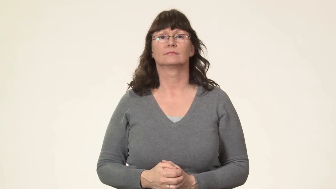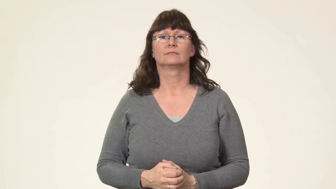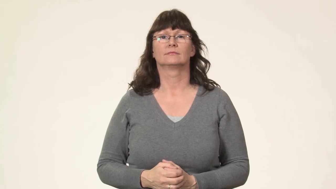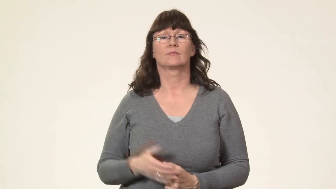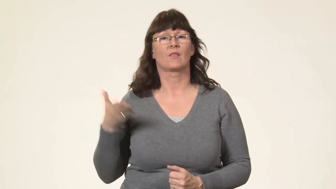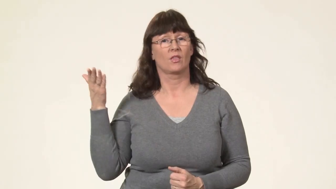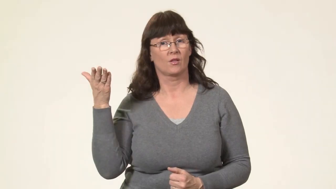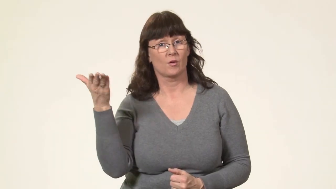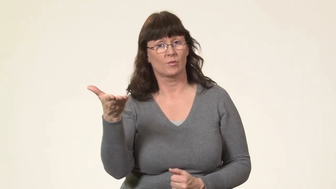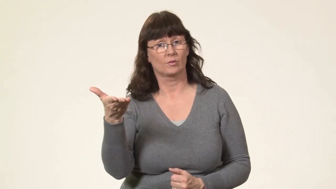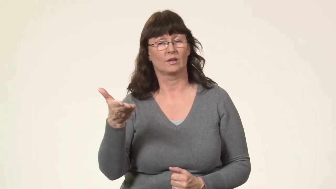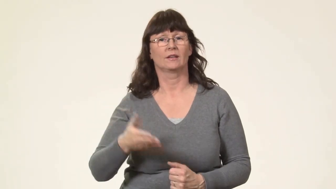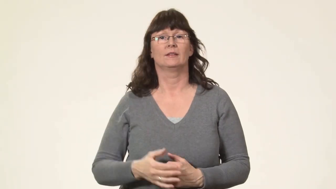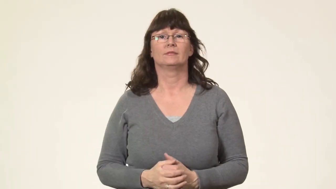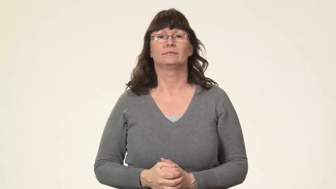Þjónn